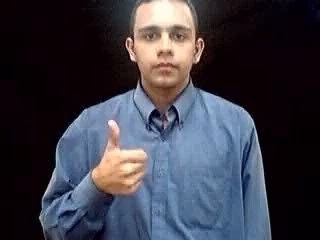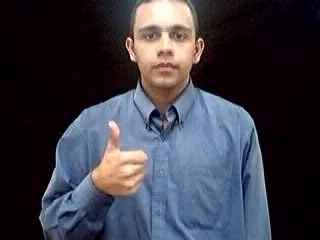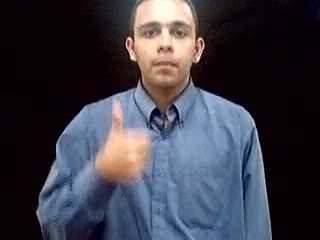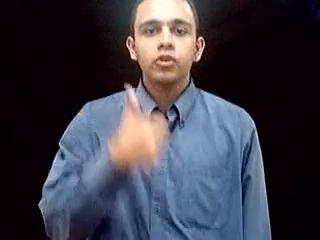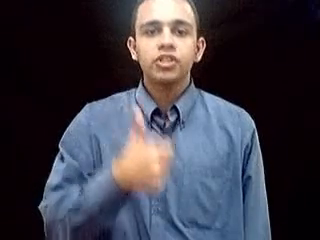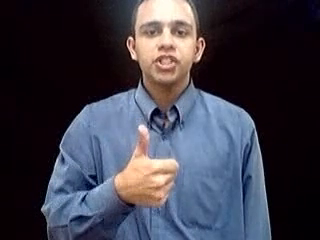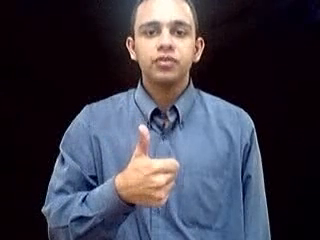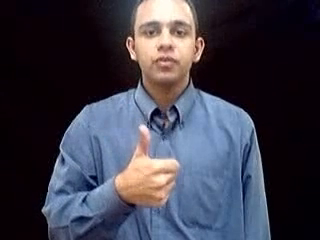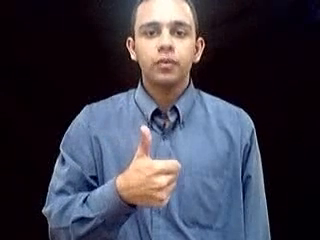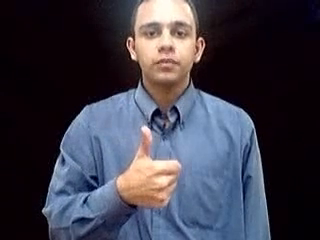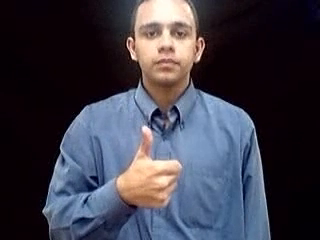positivo